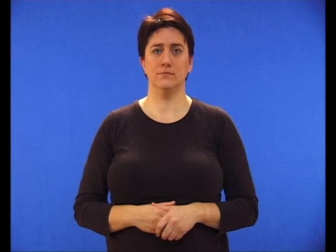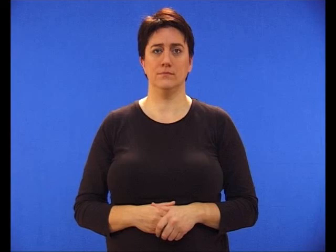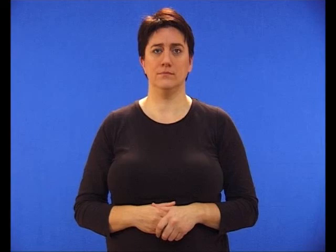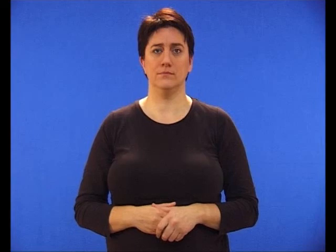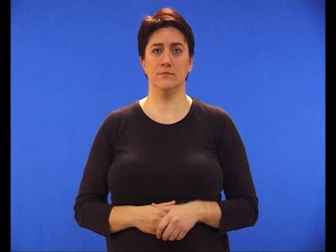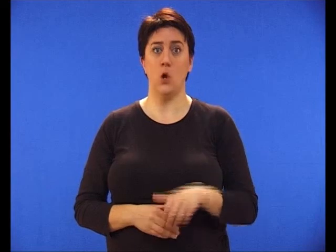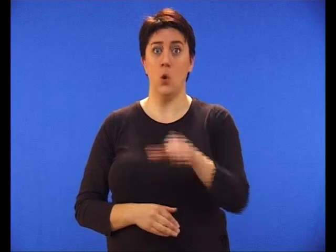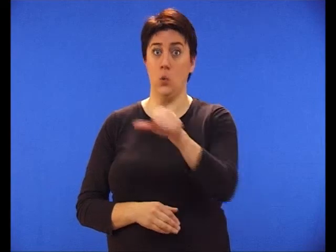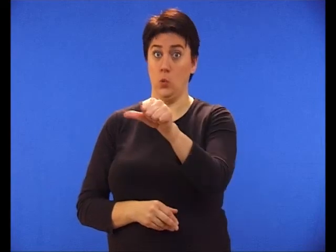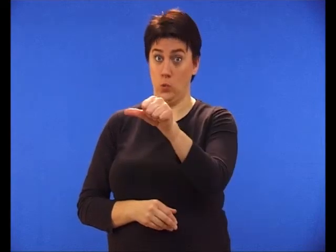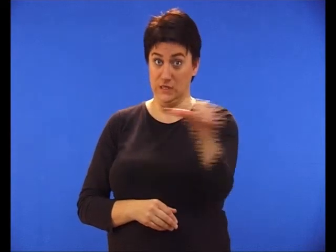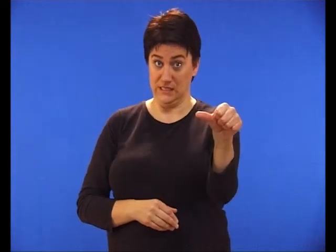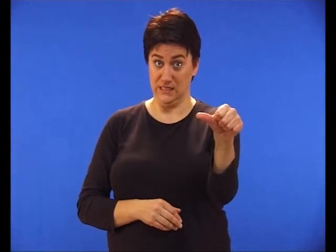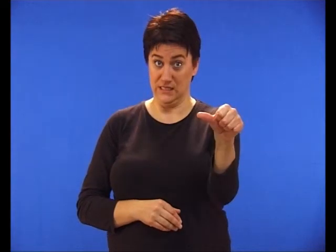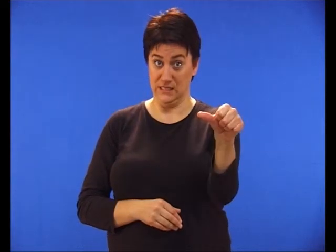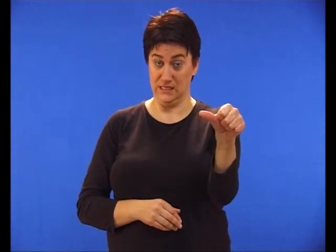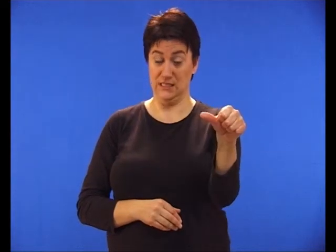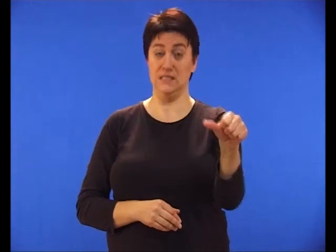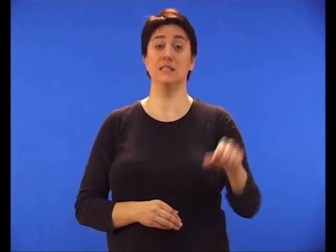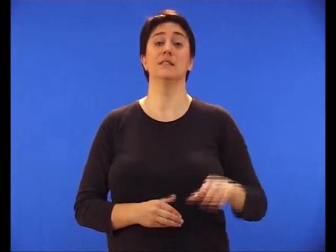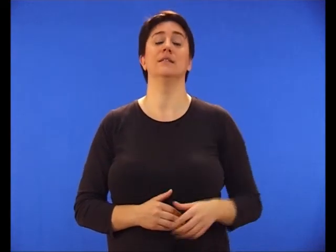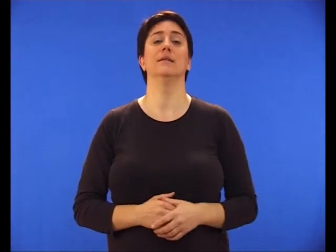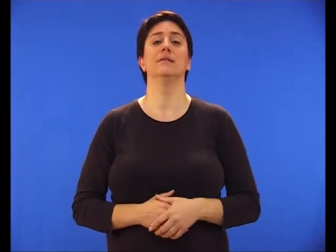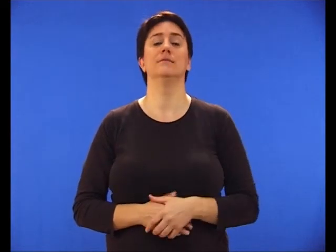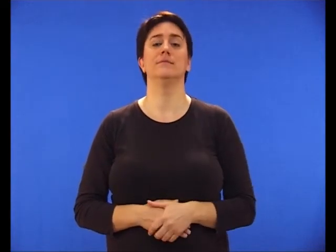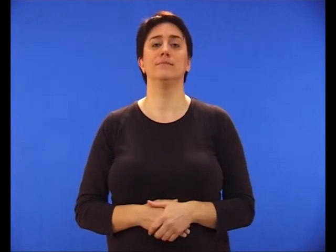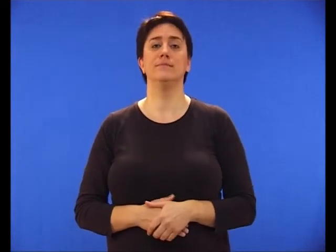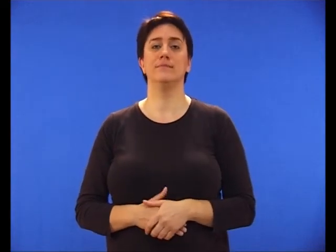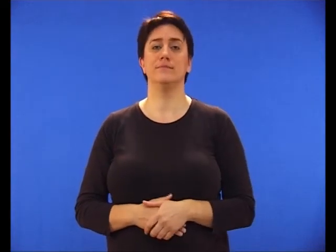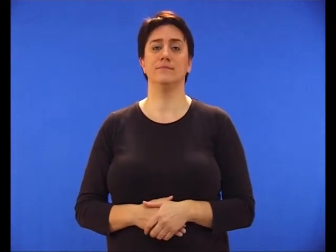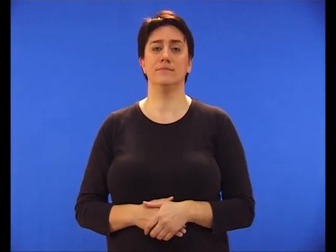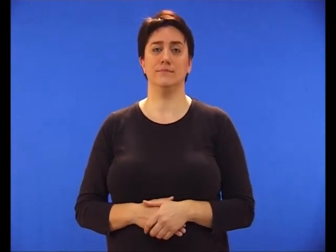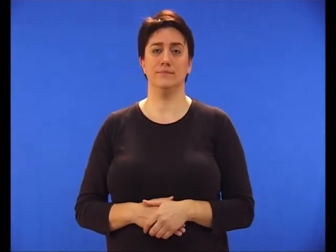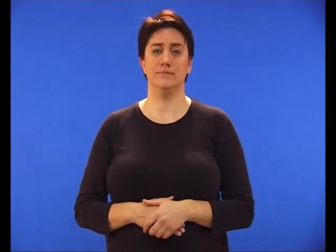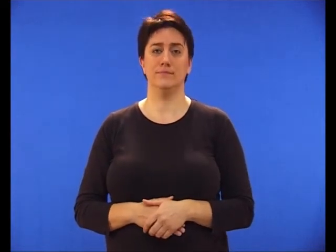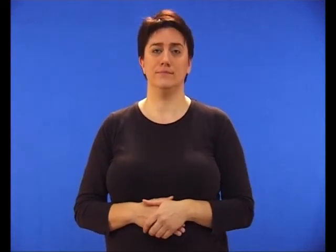slappnaumlega